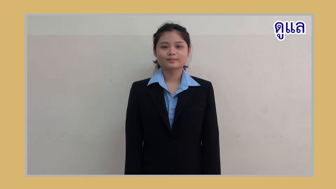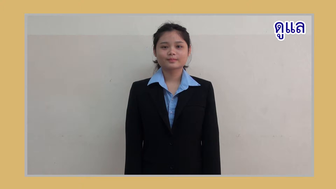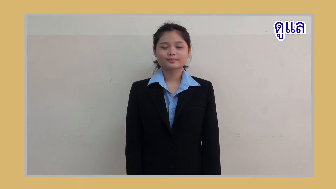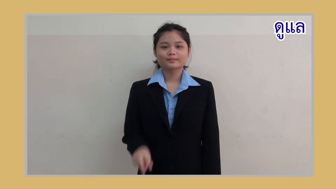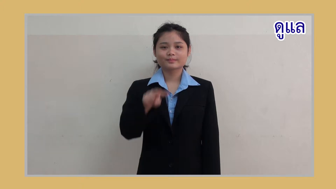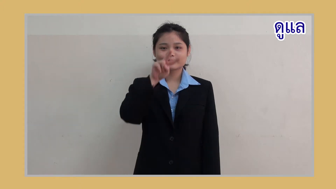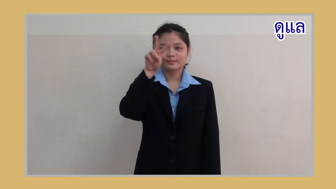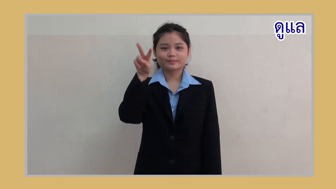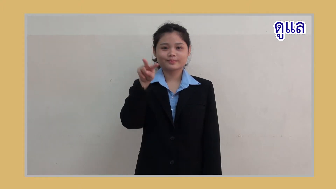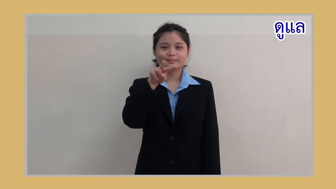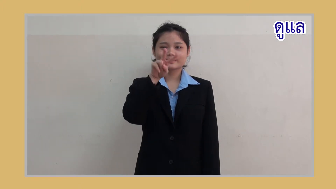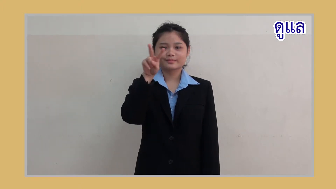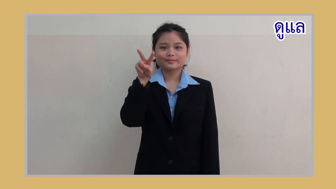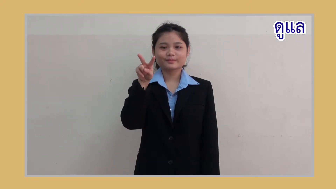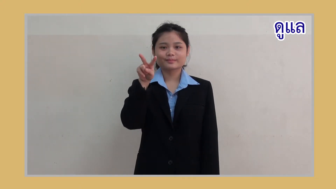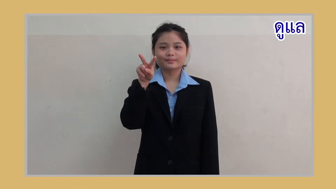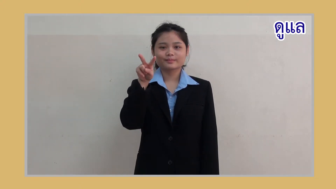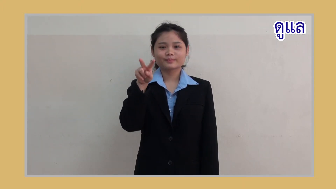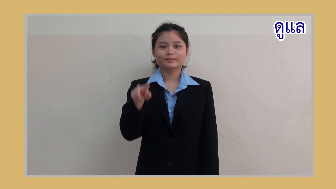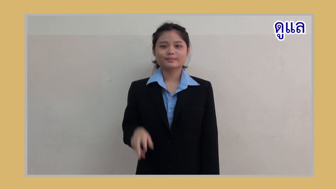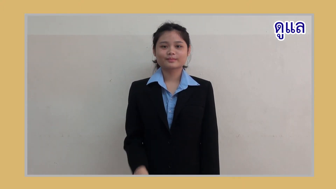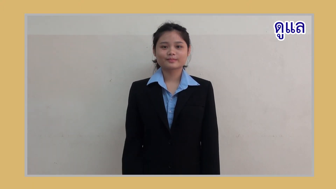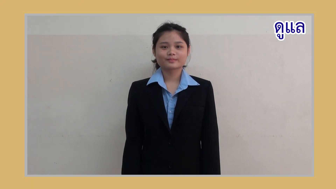ดูแล